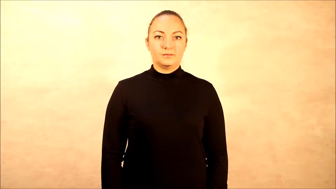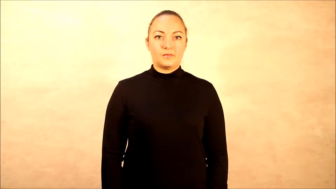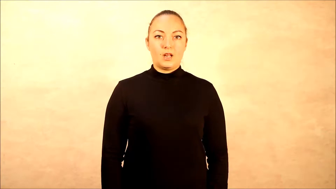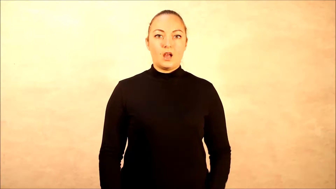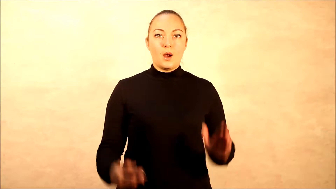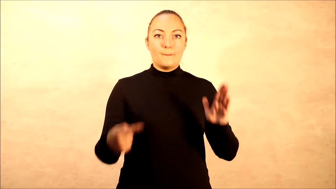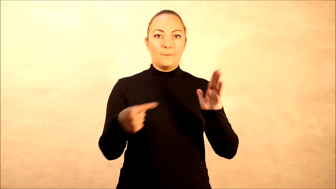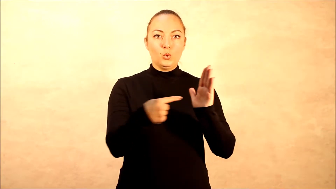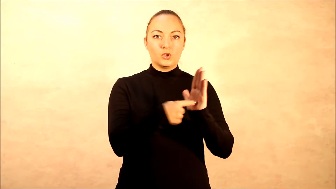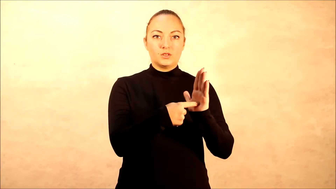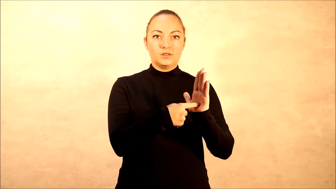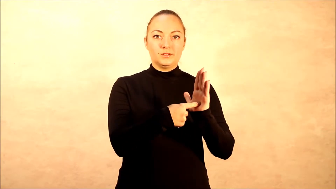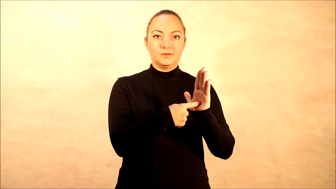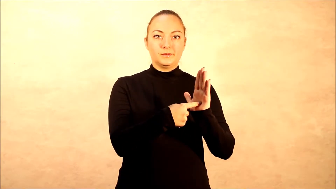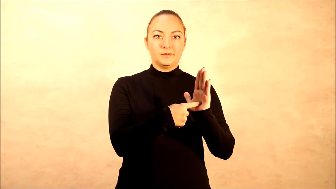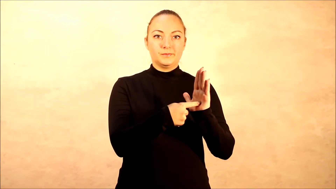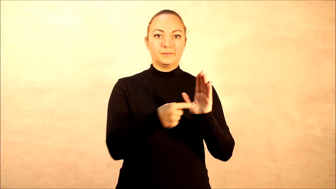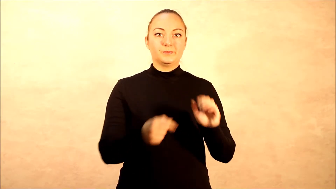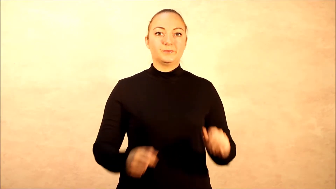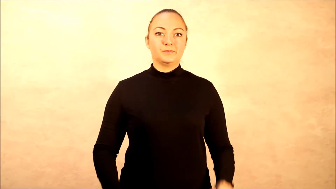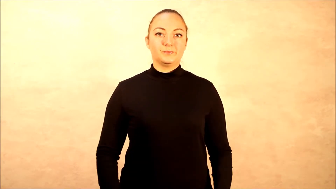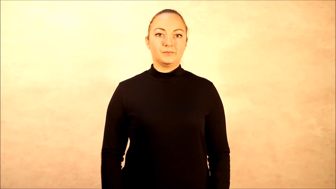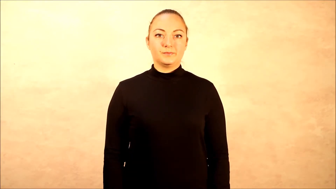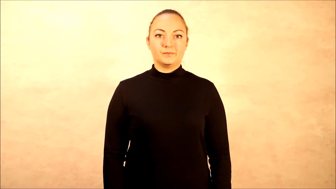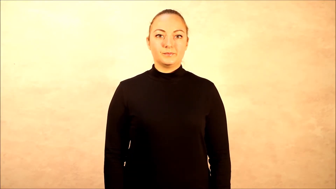Punct